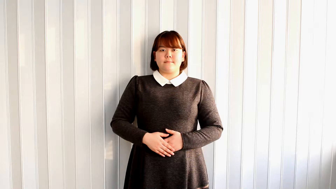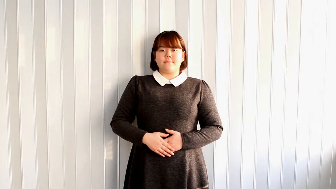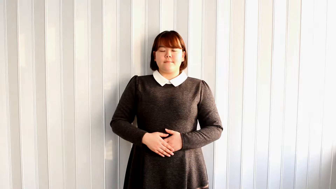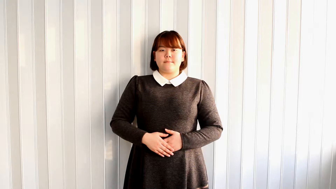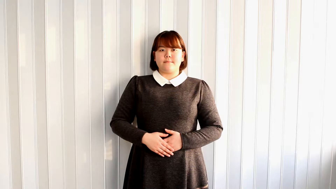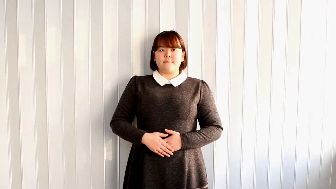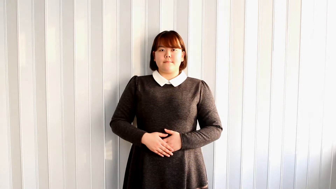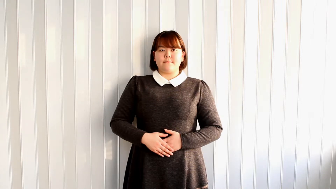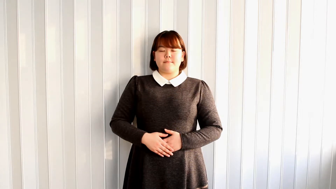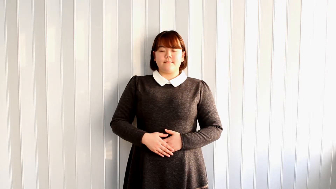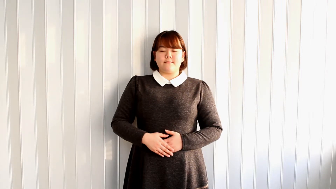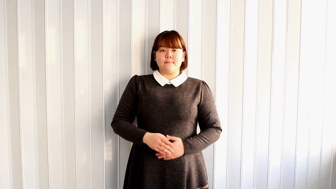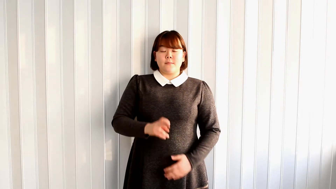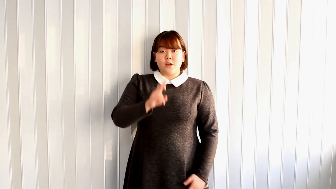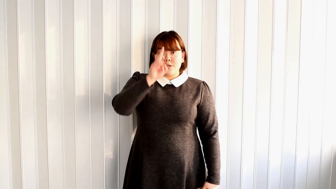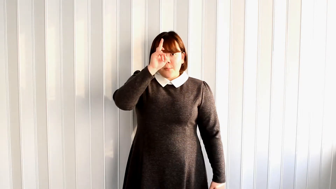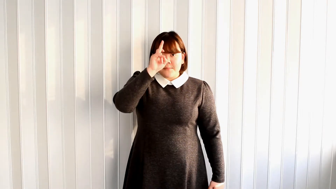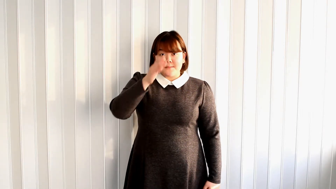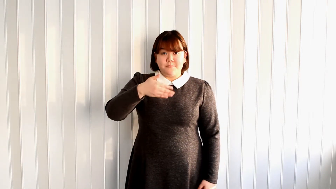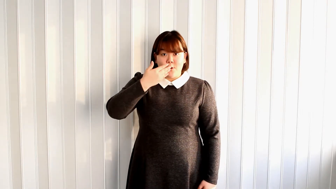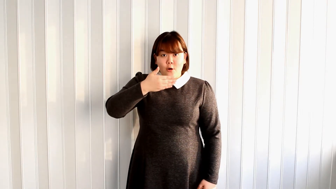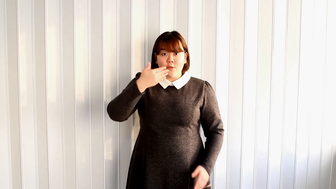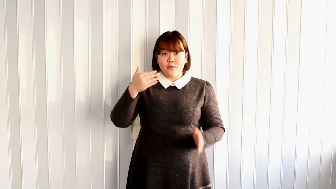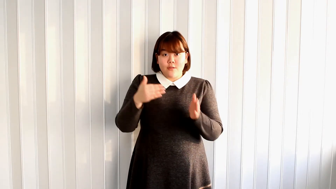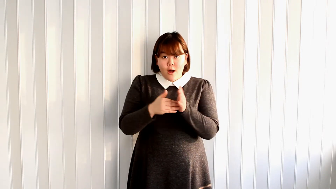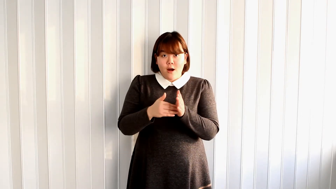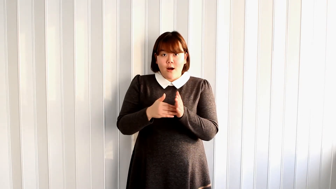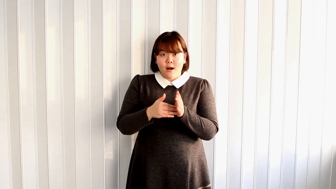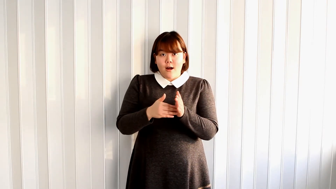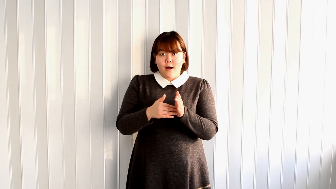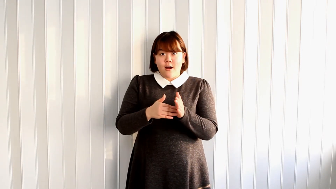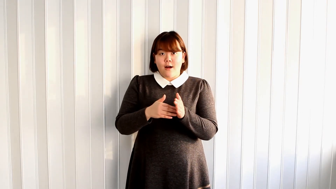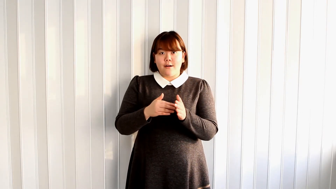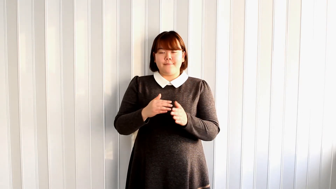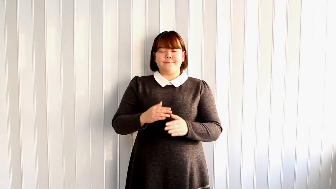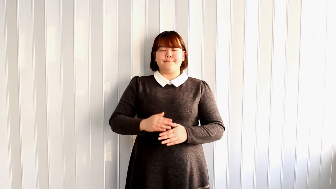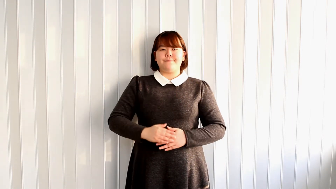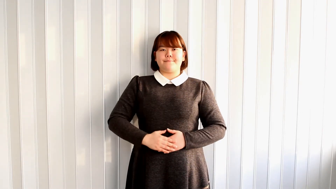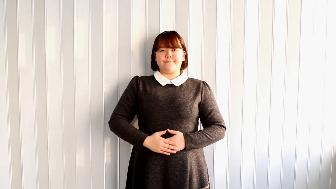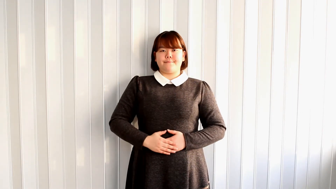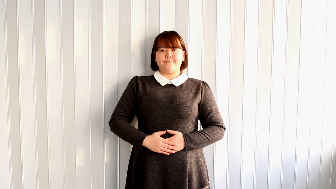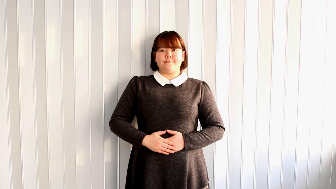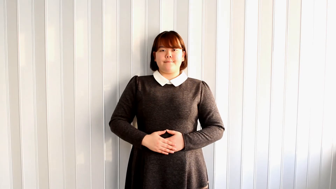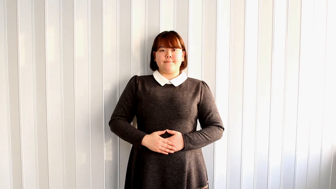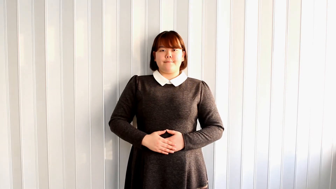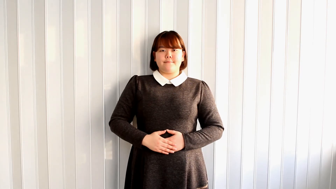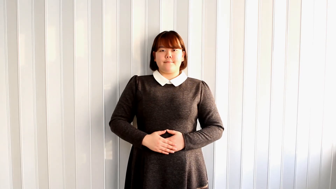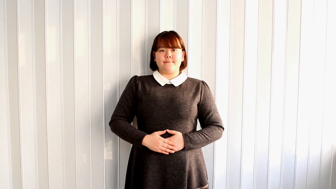점심먹었어